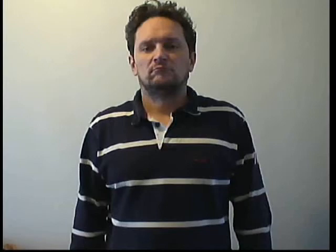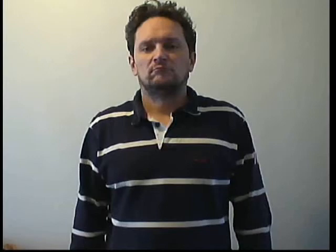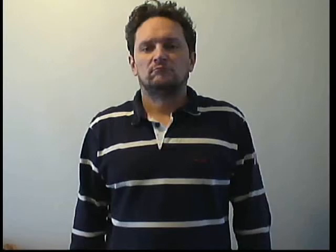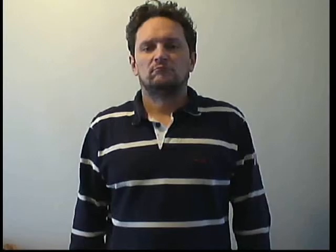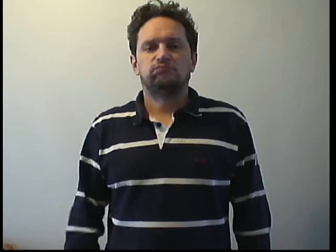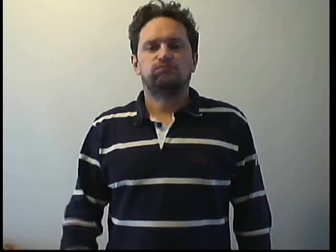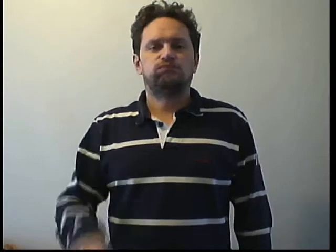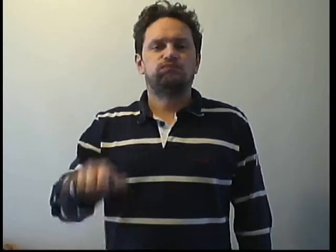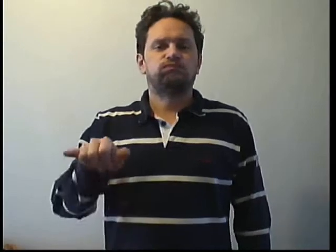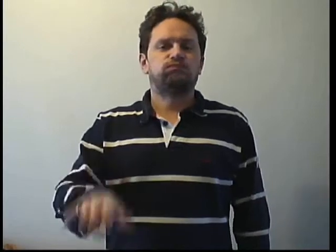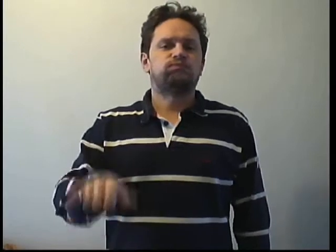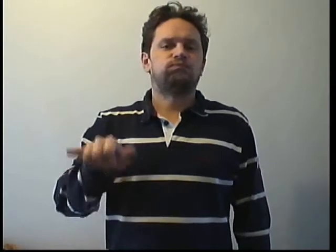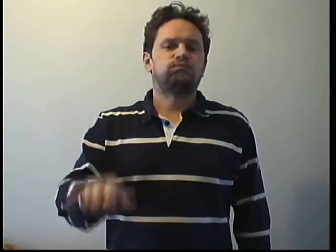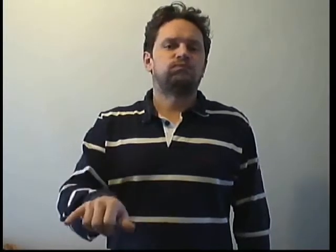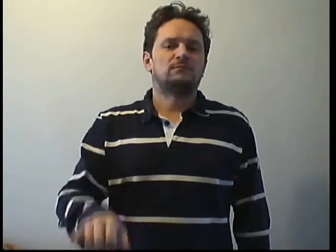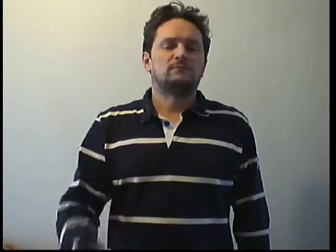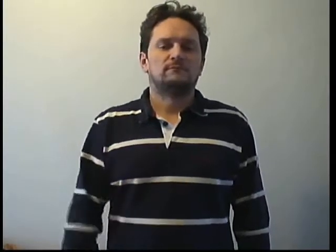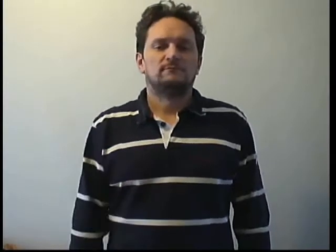Vulgaire